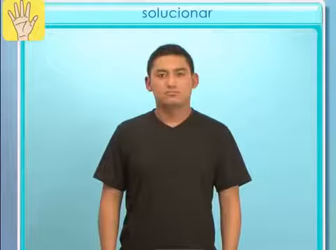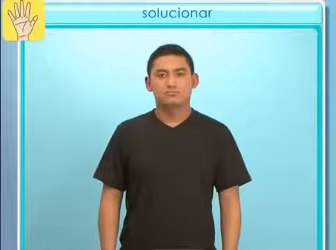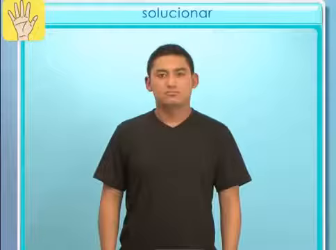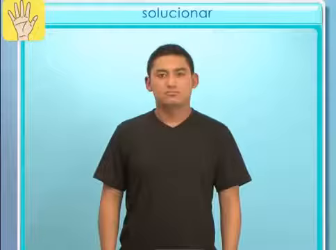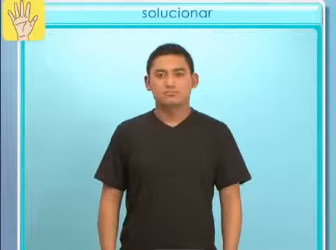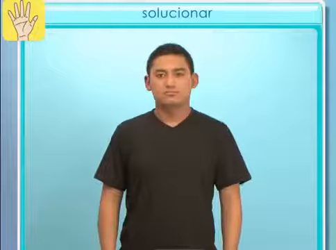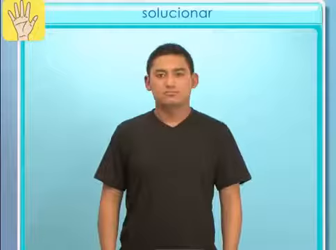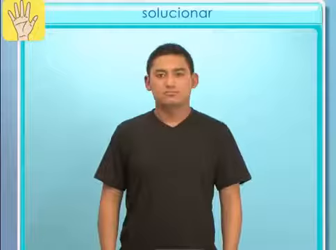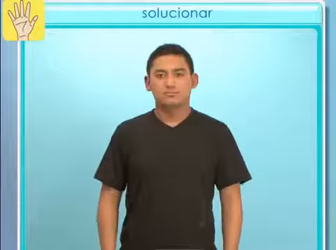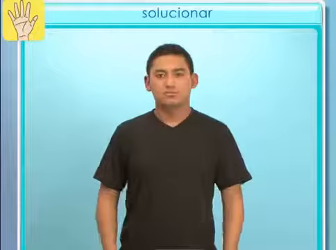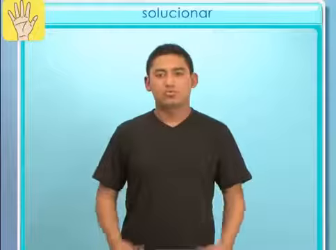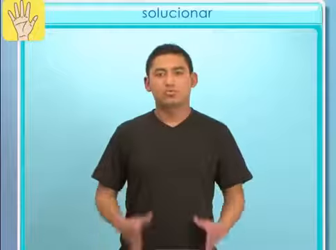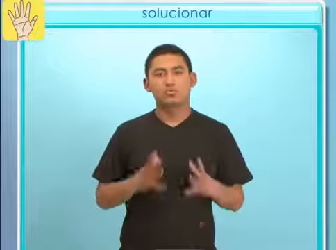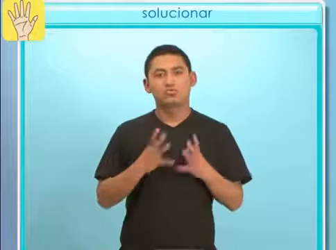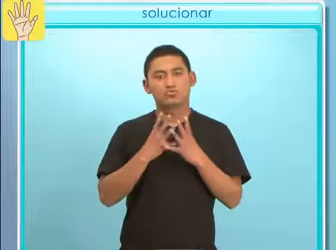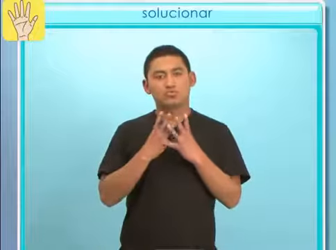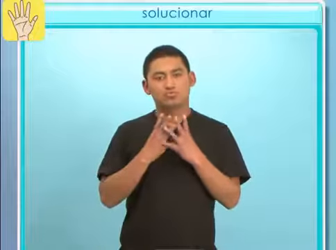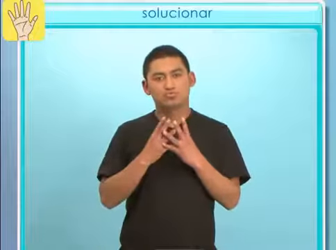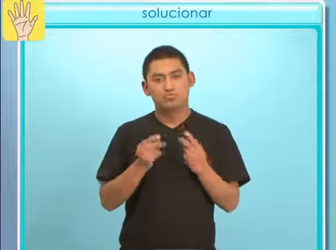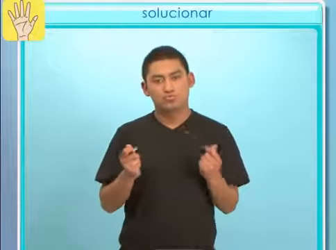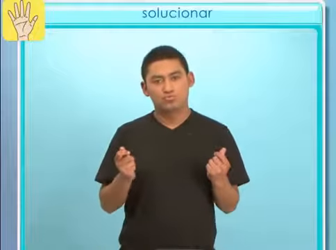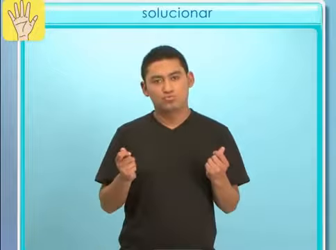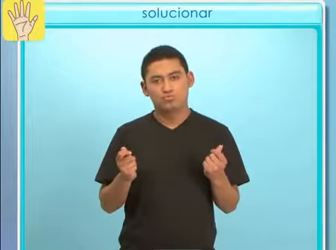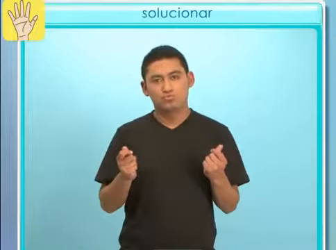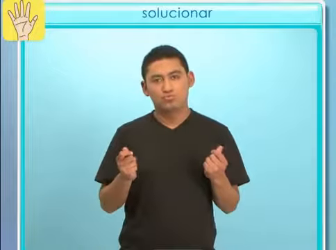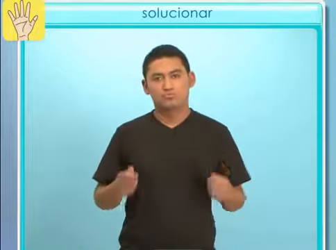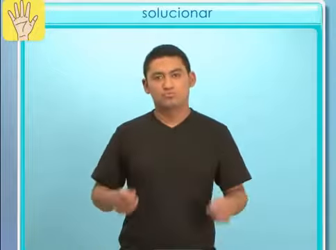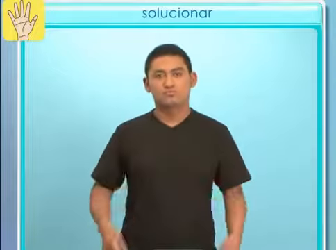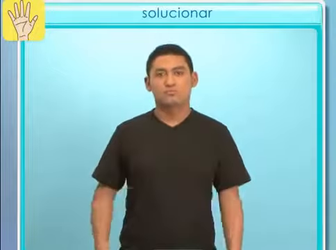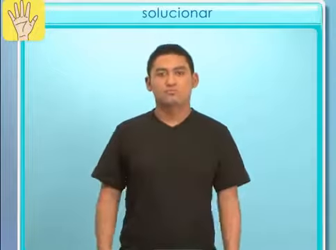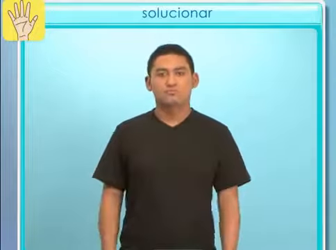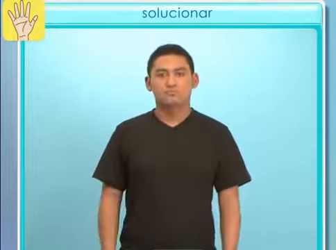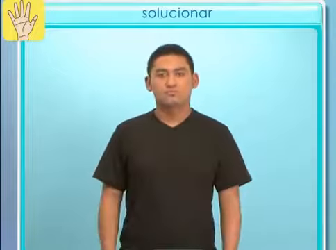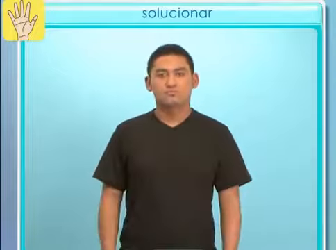SOLUCIONAR